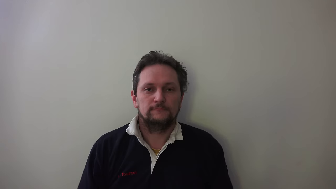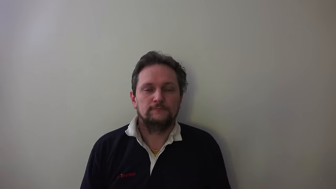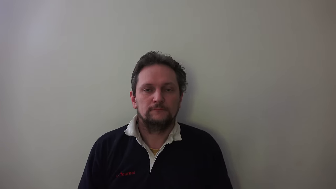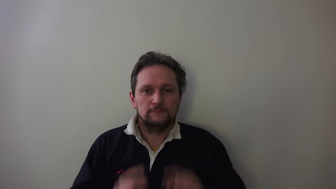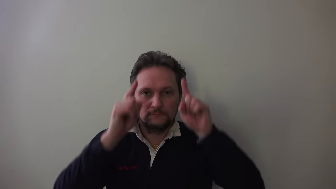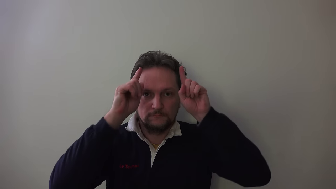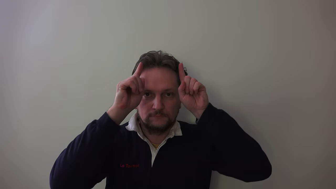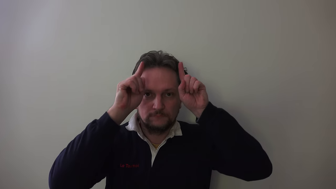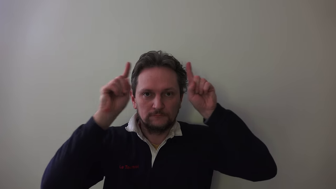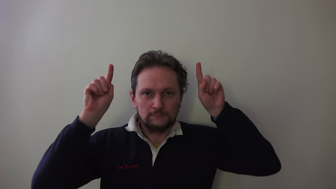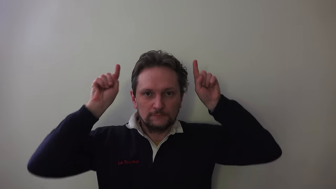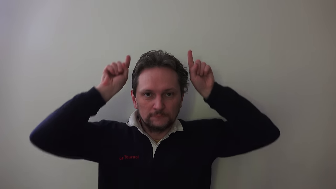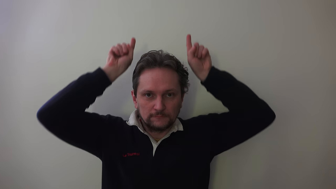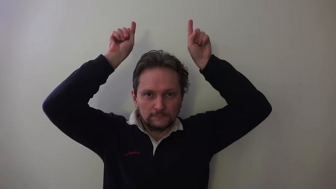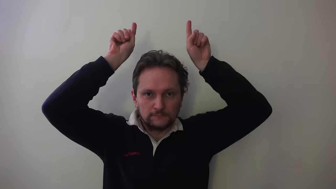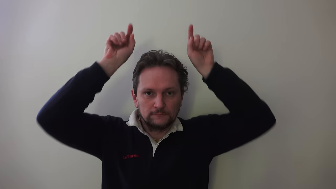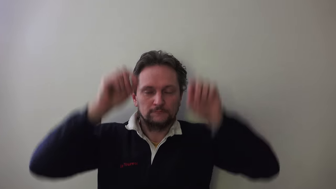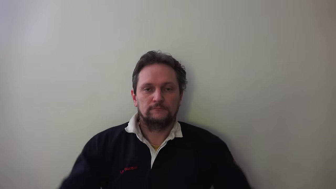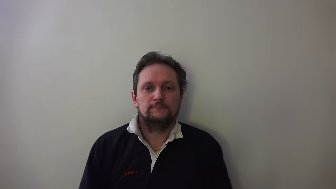Gazelle